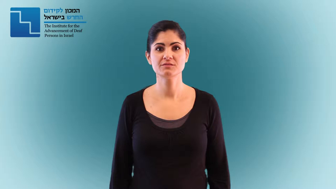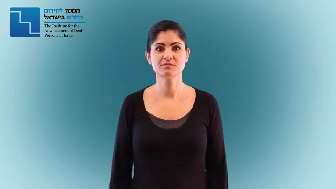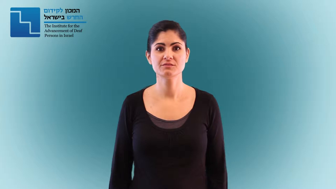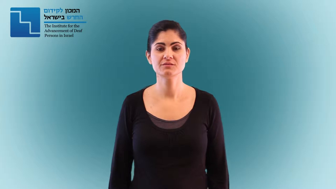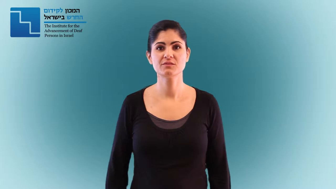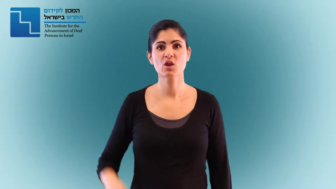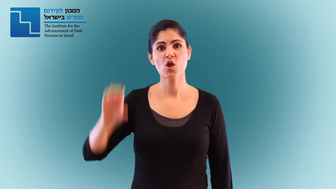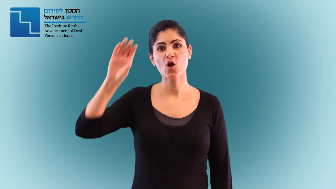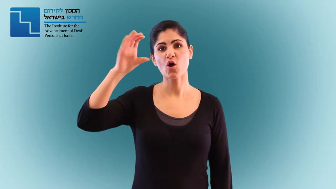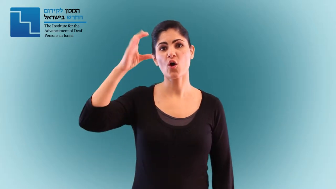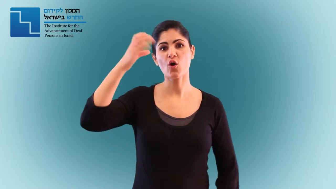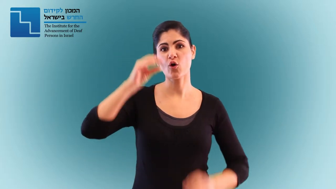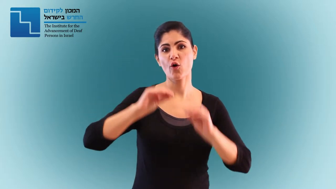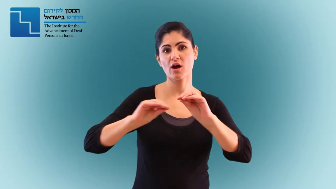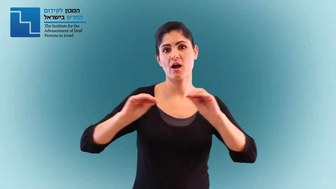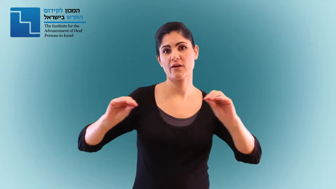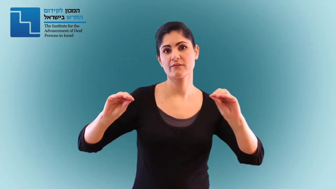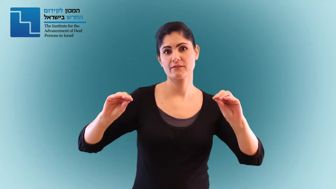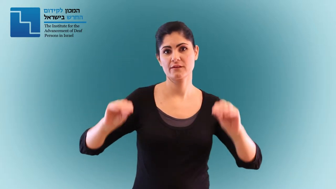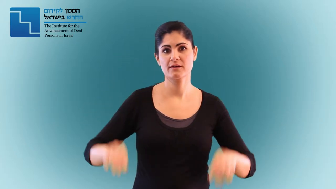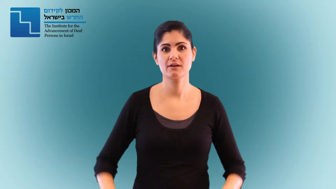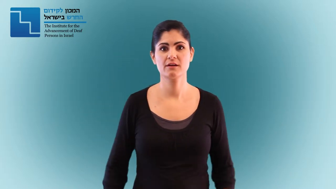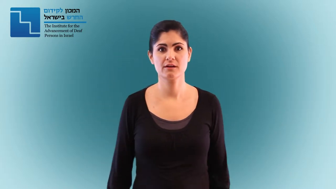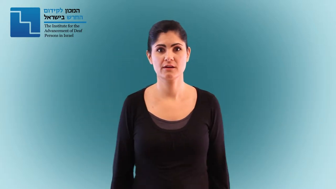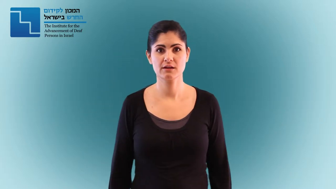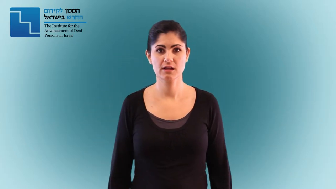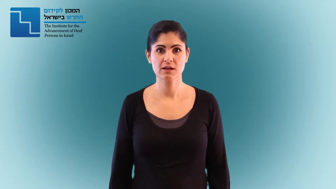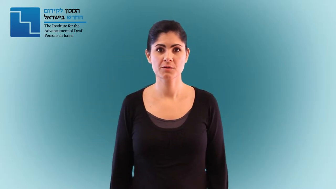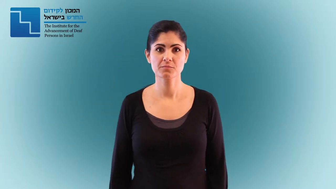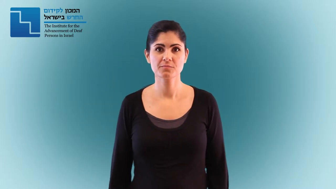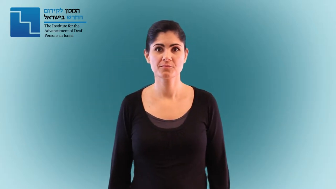כוראוגרף